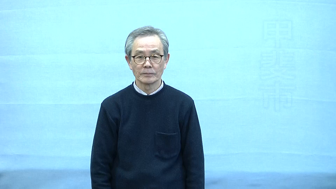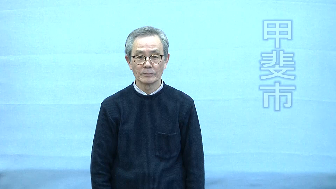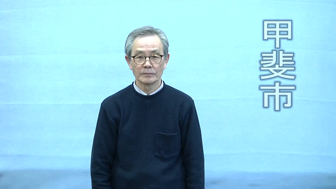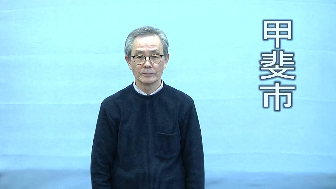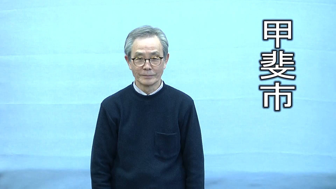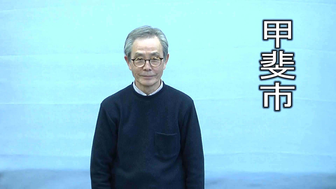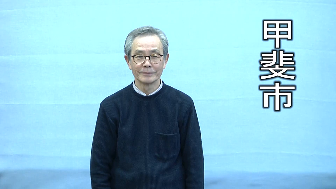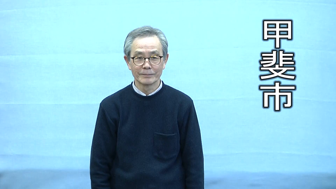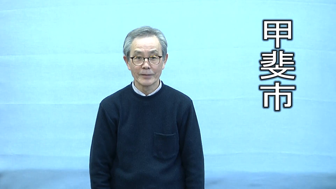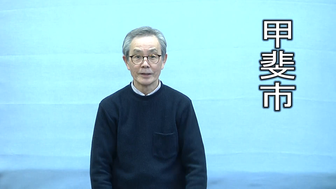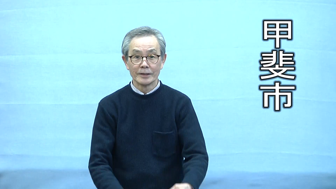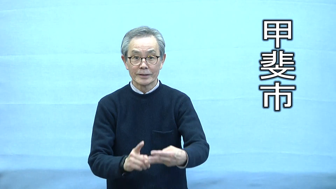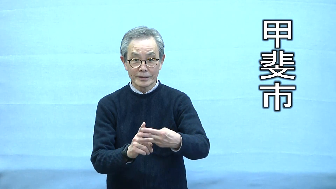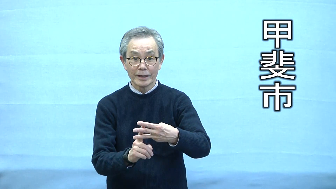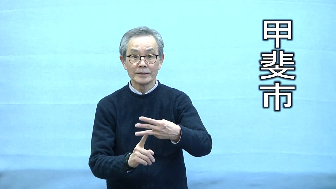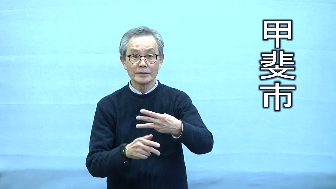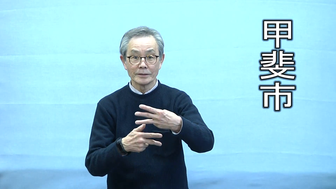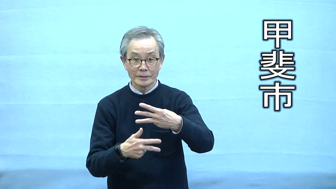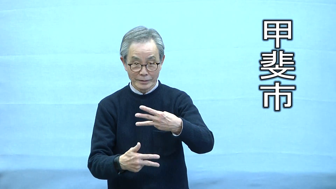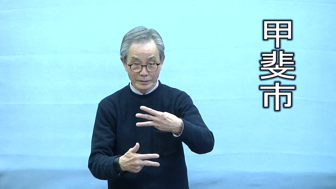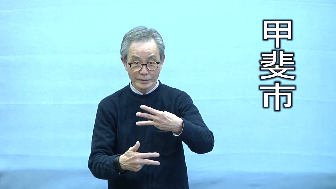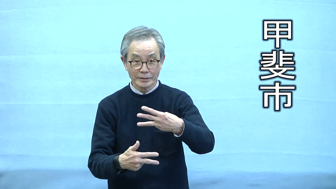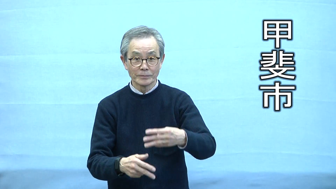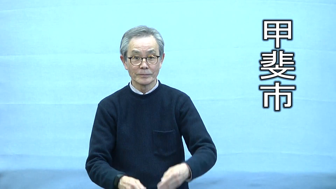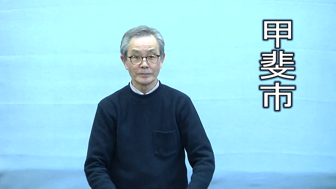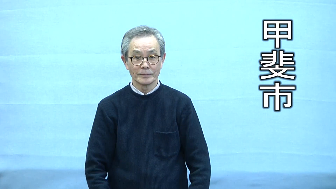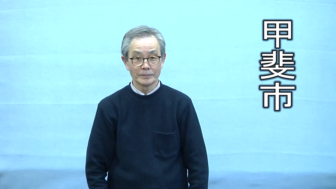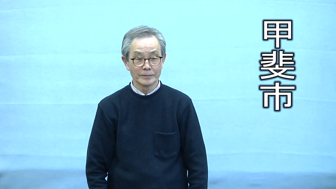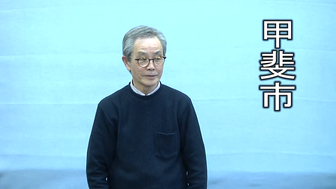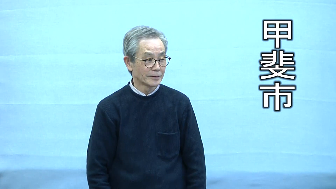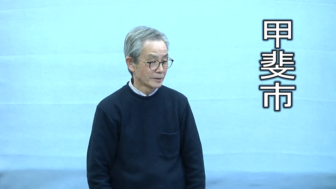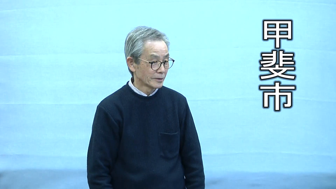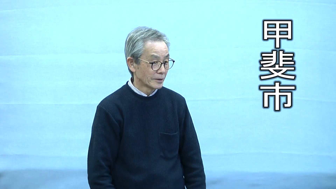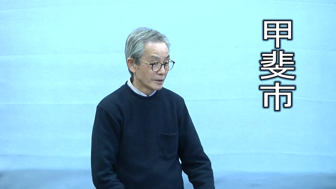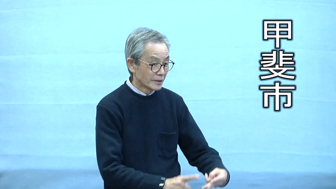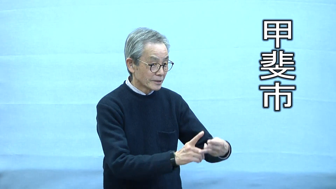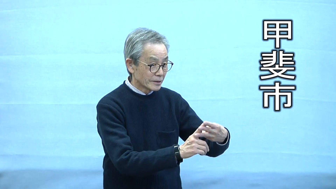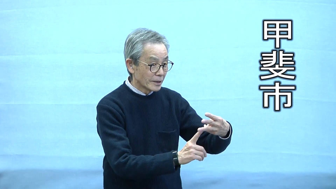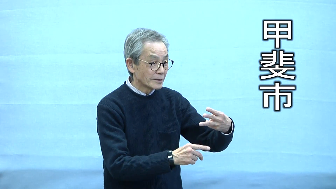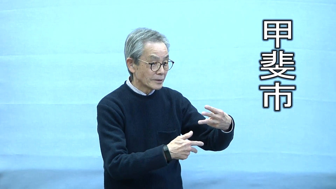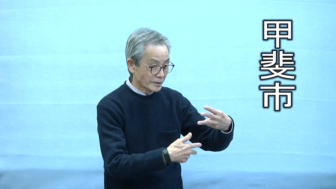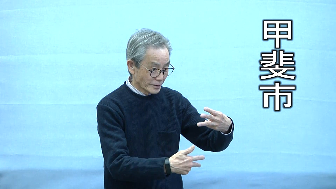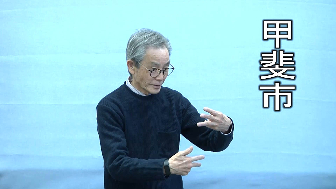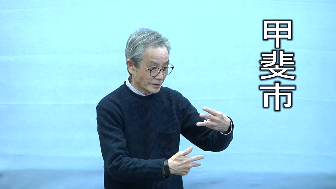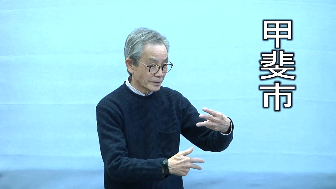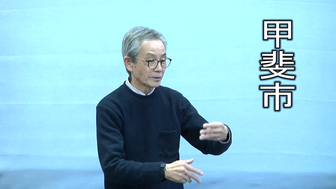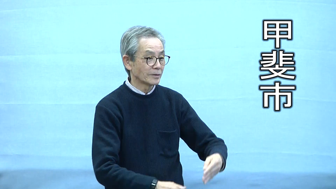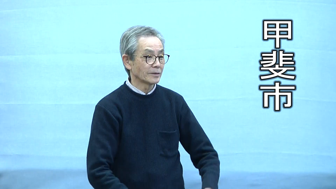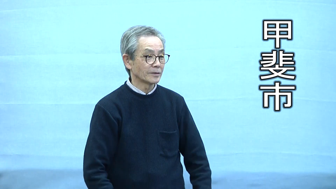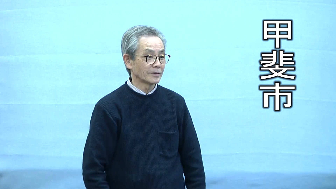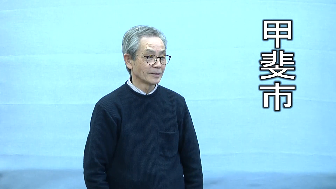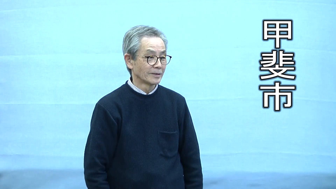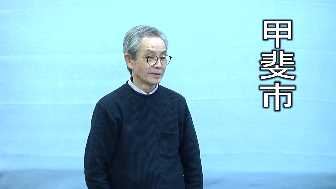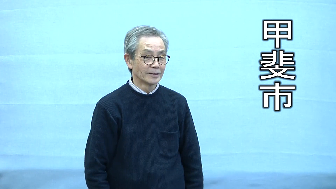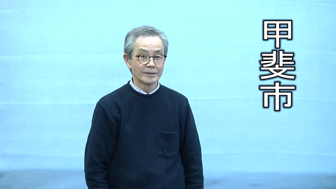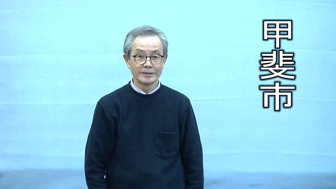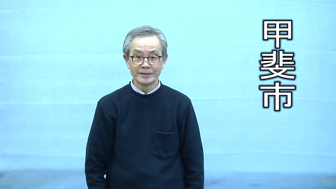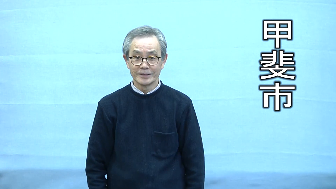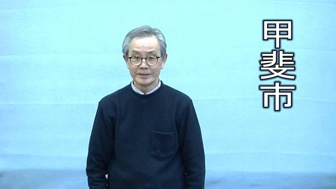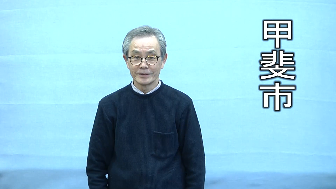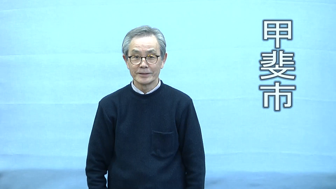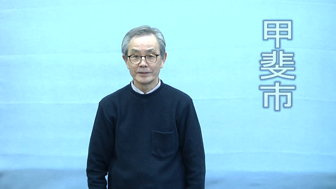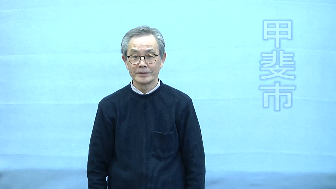甲斐市